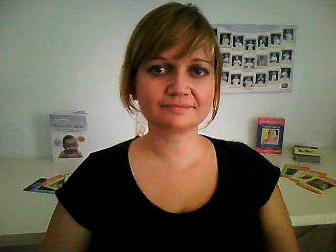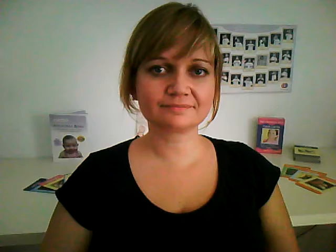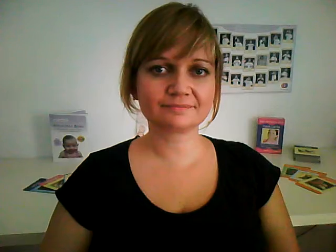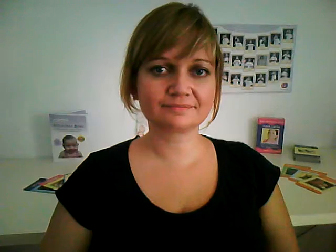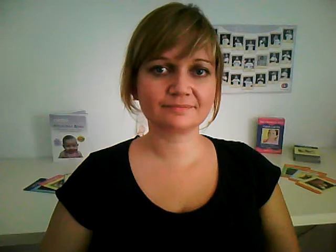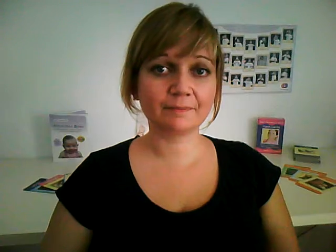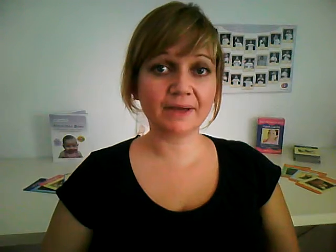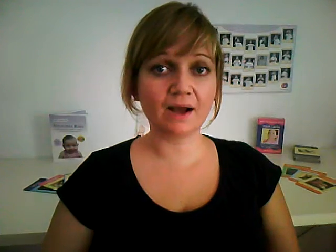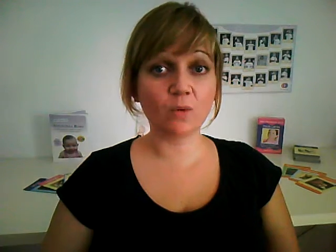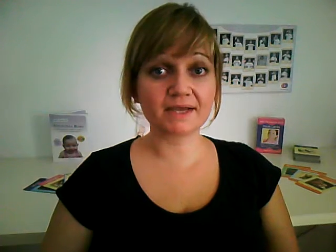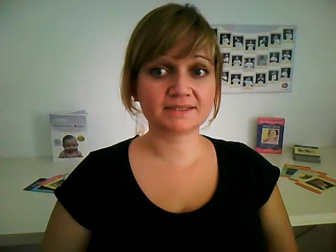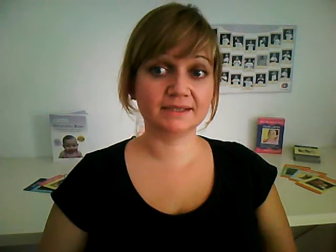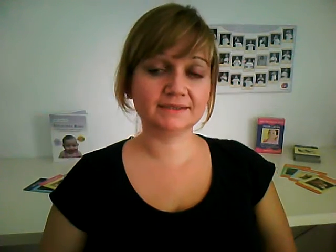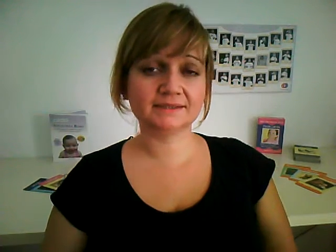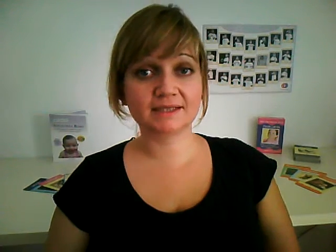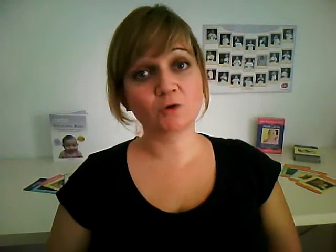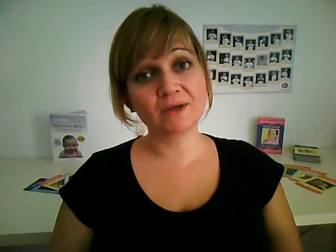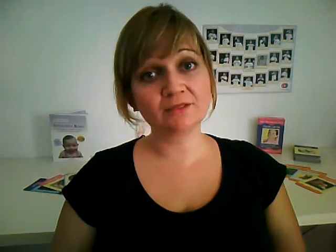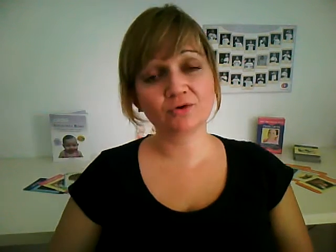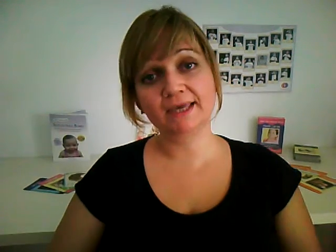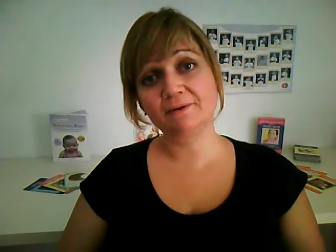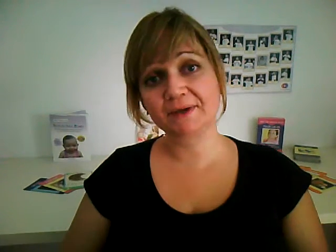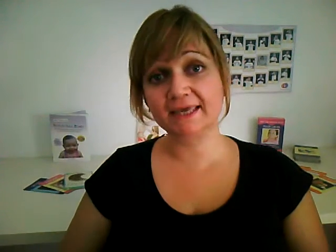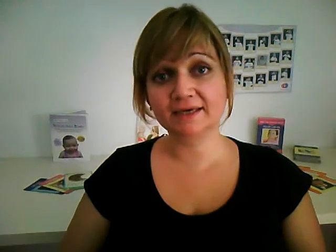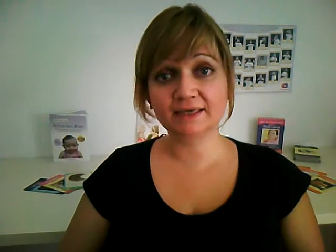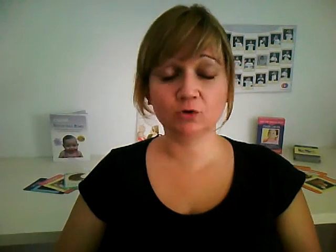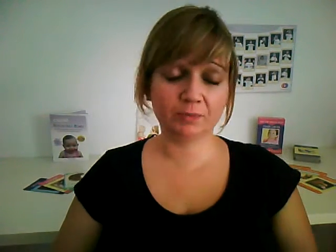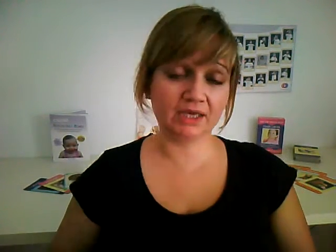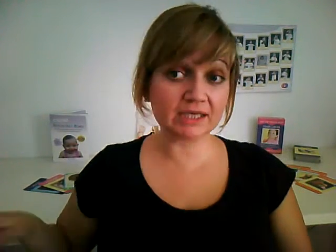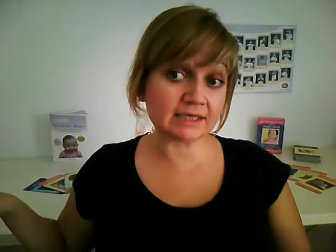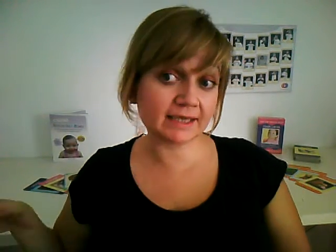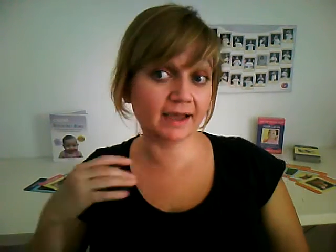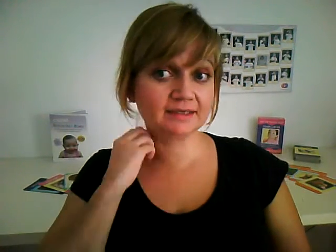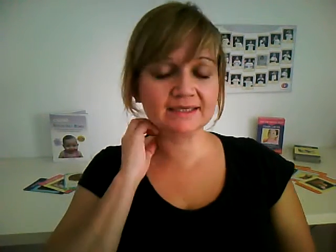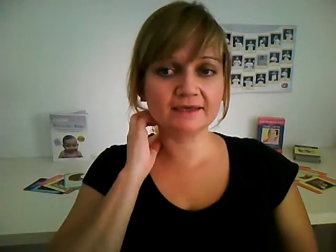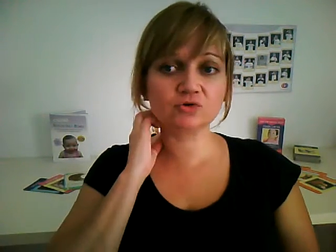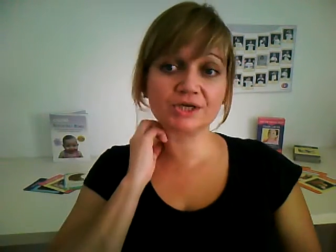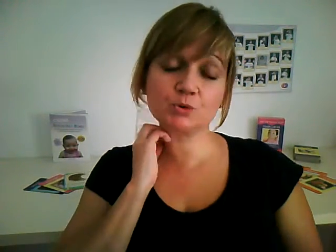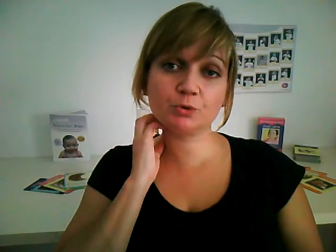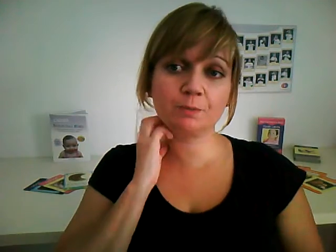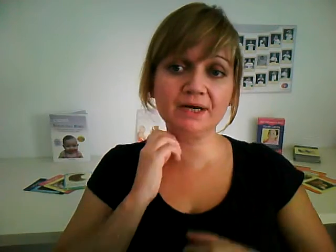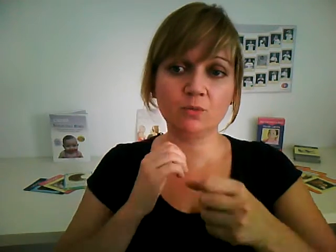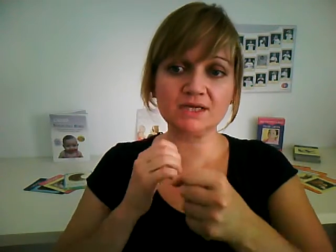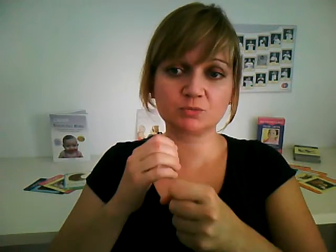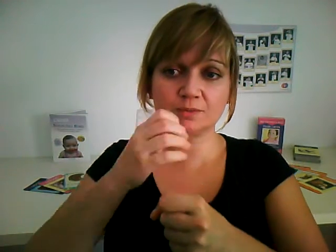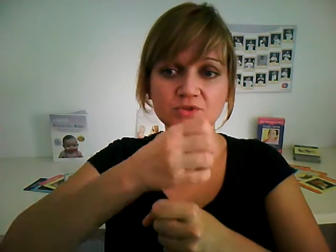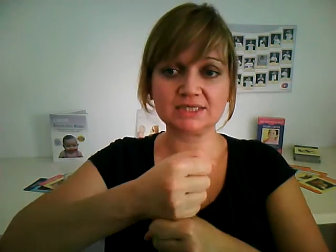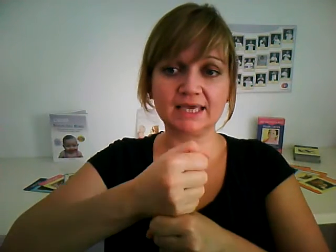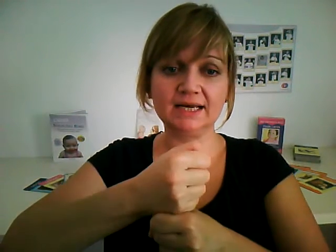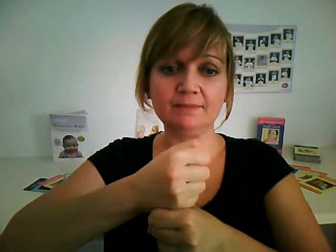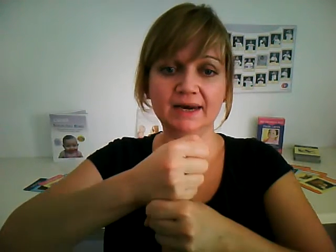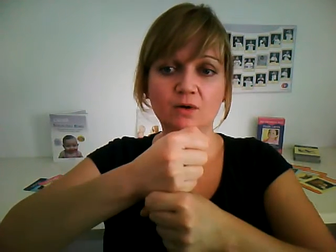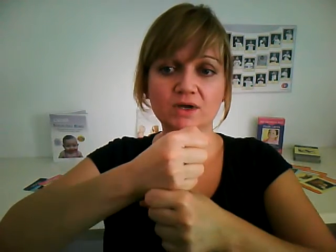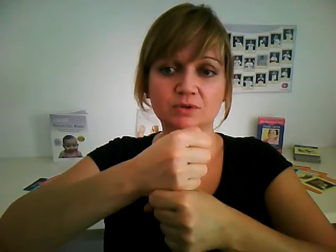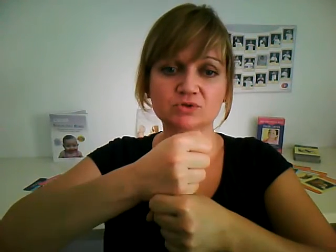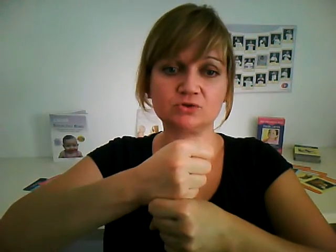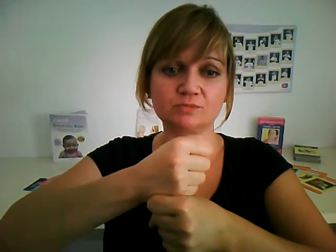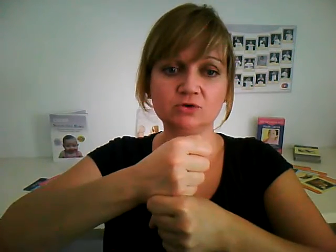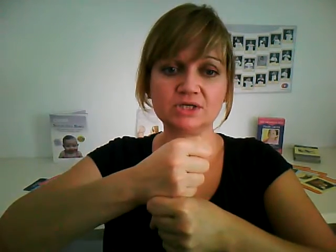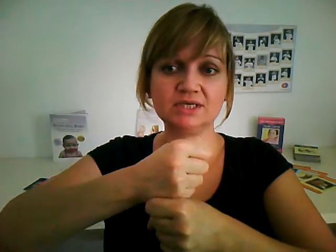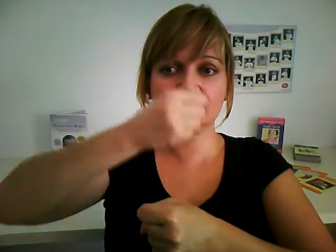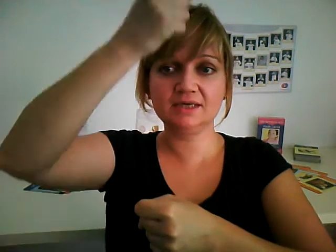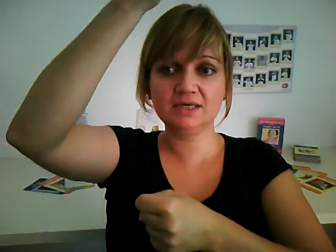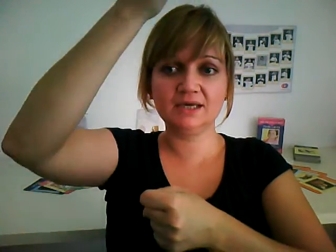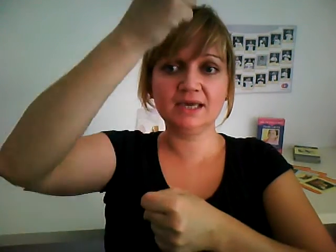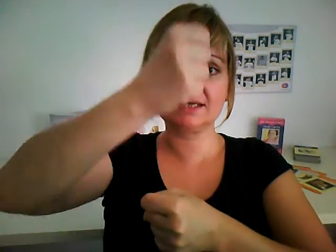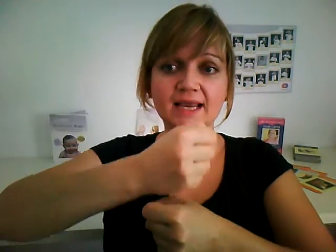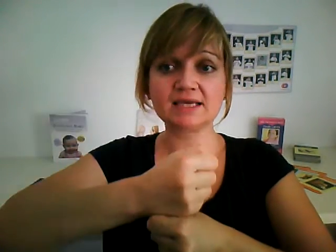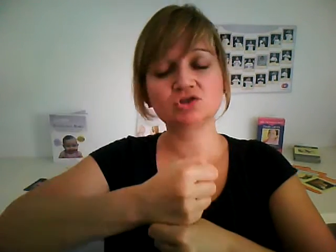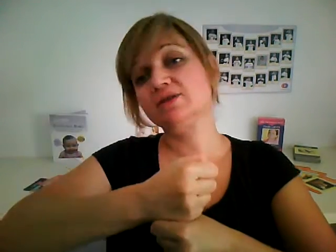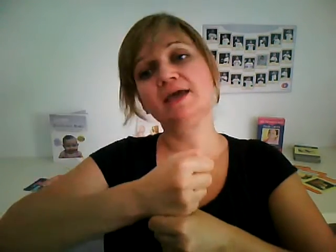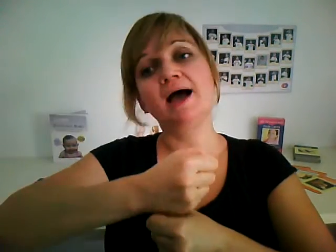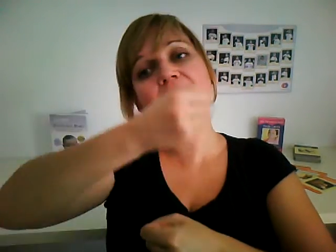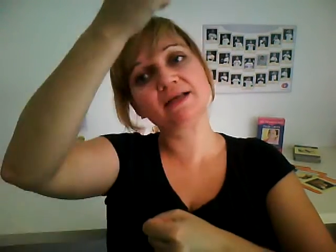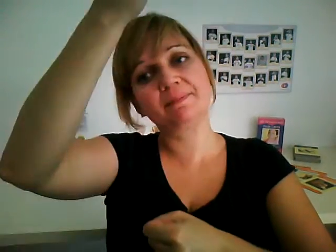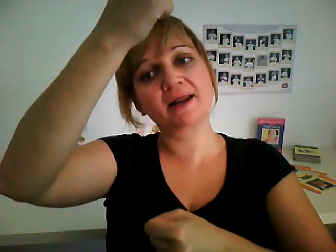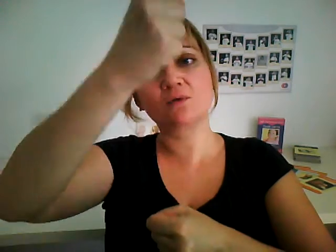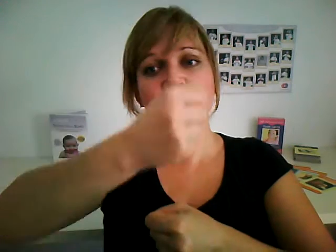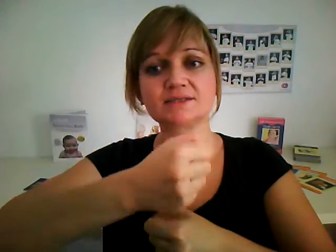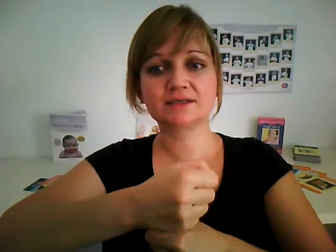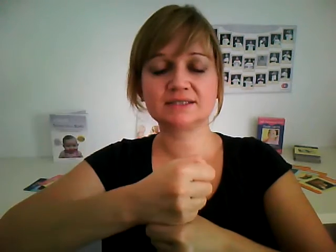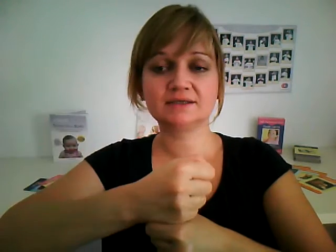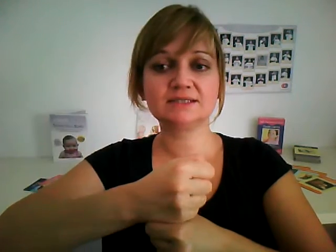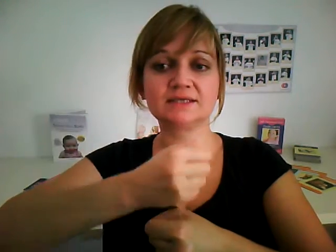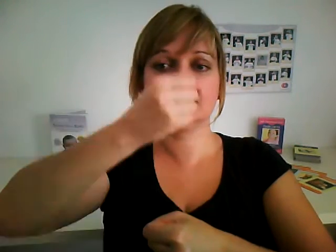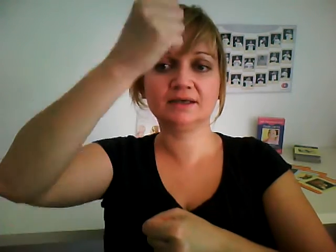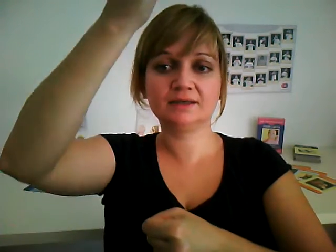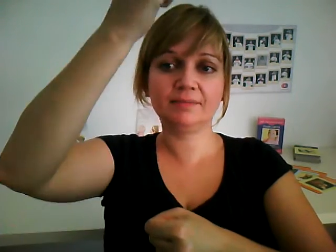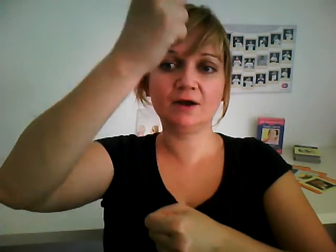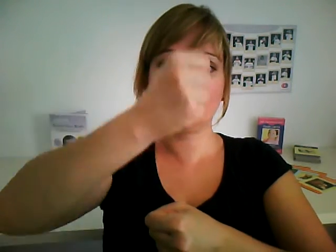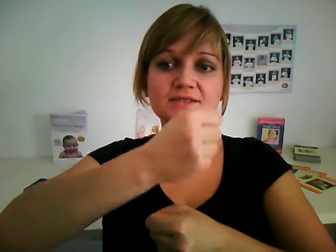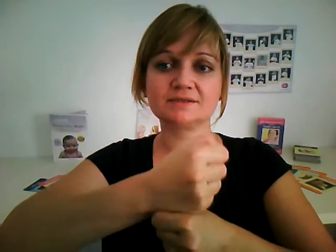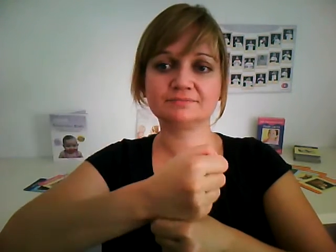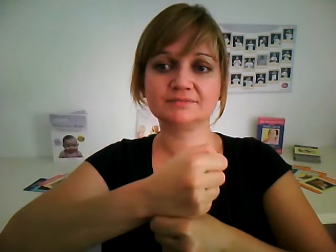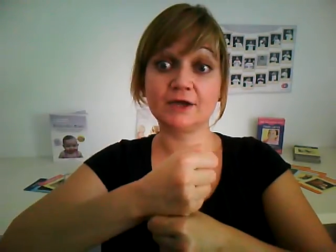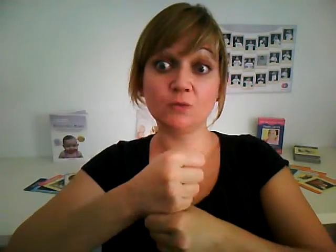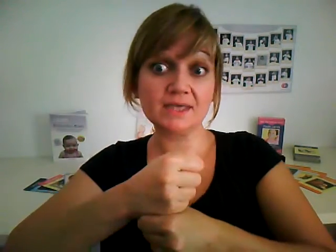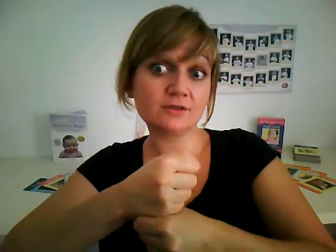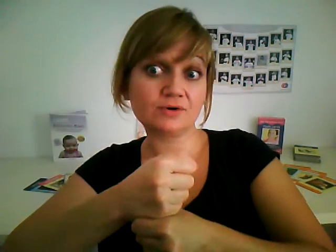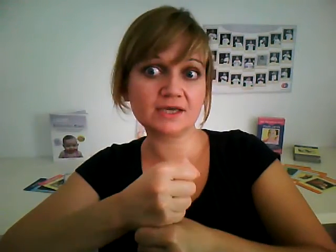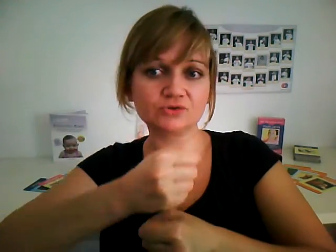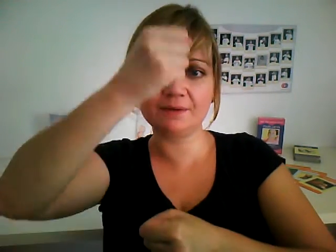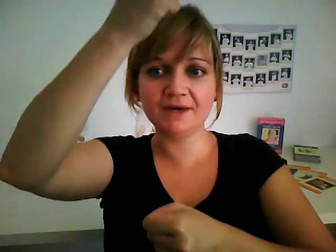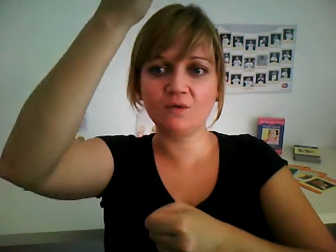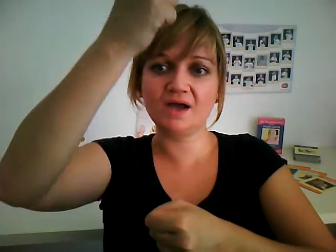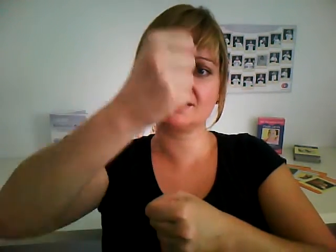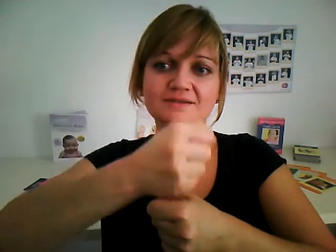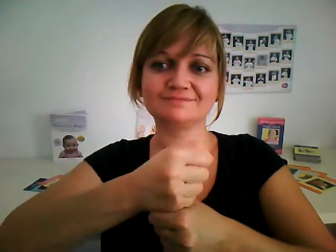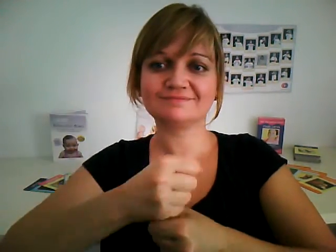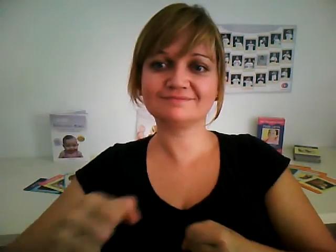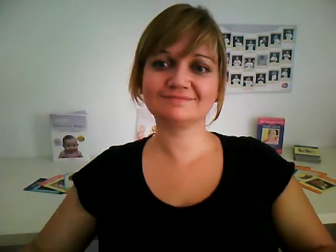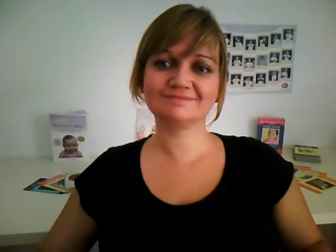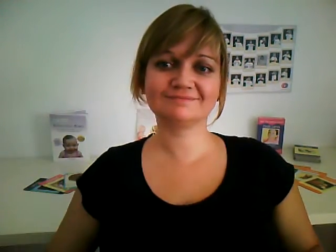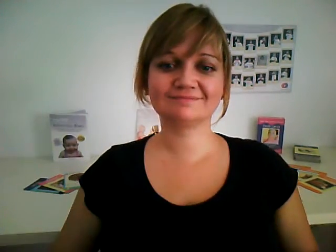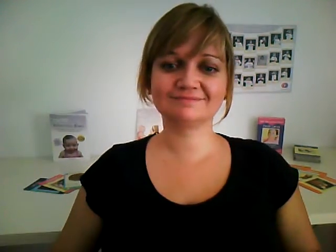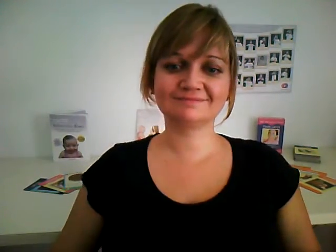PARAGUAS